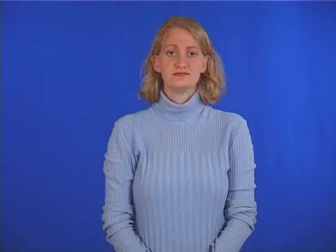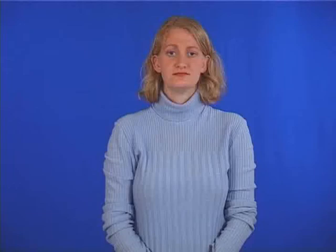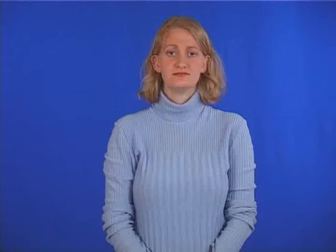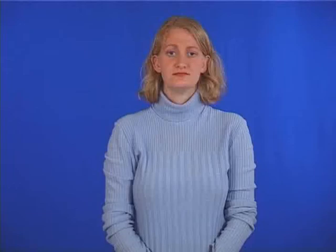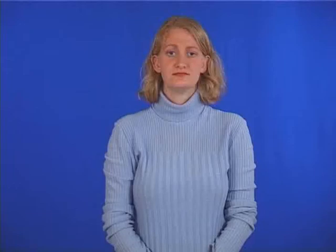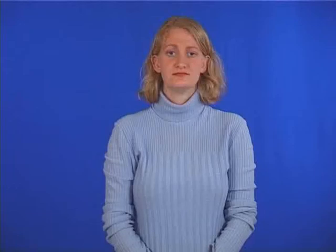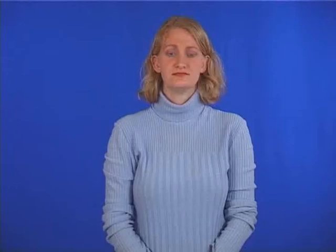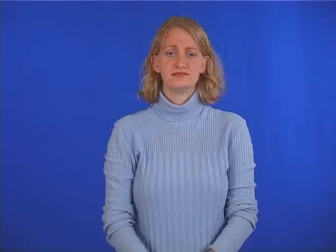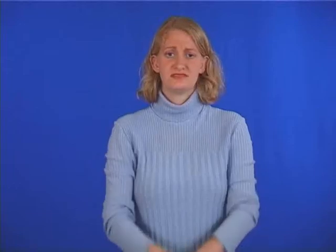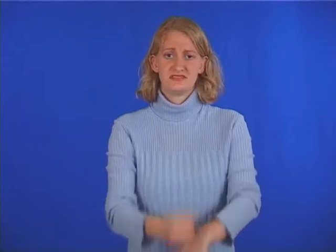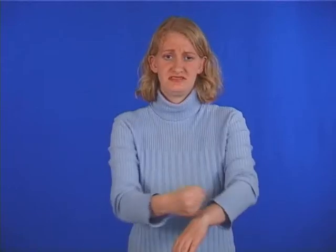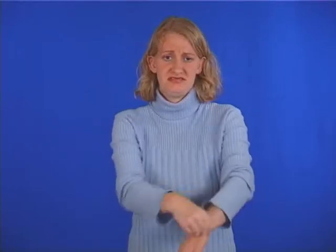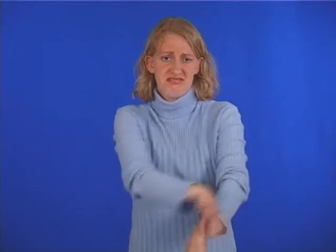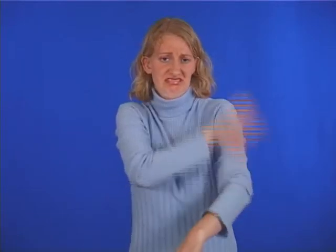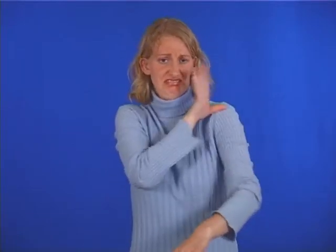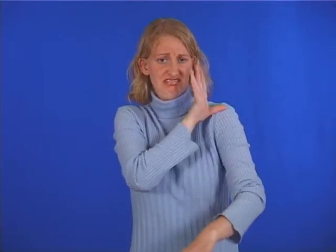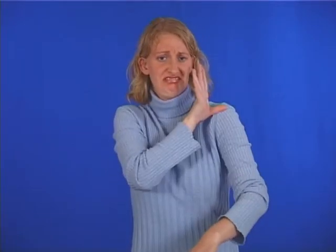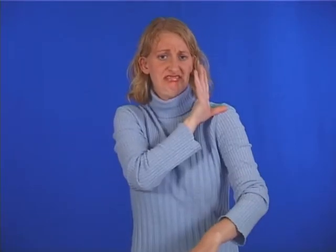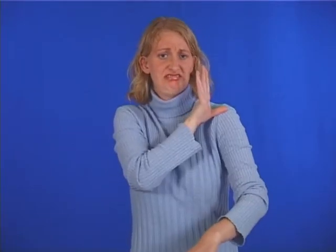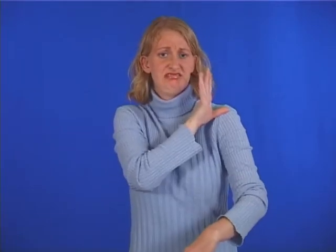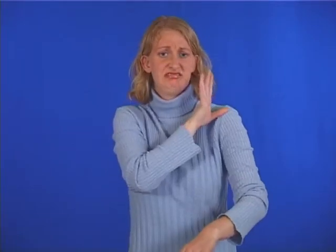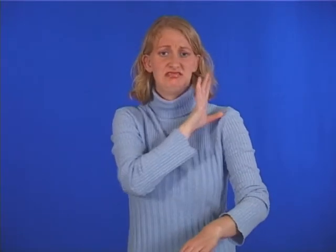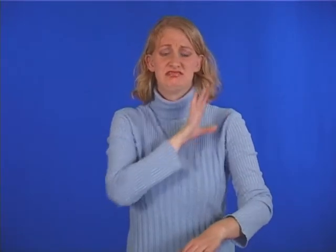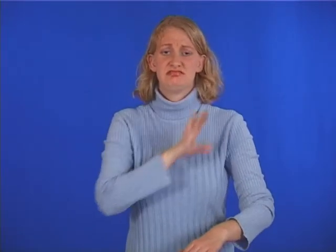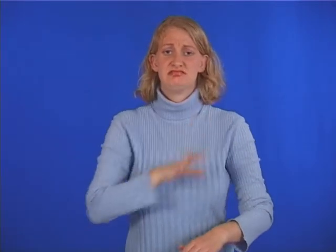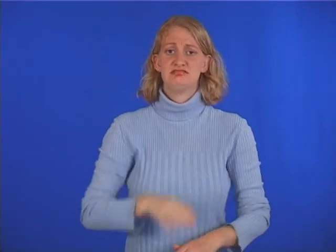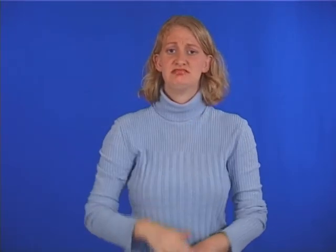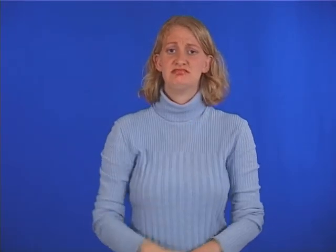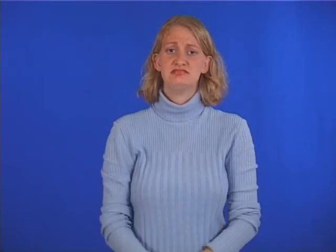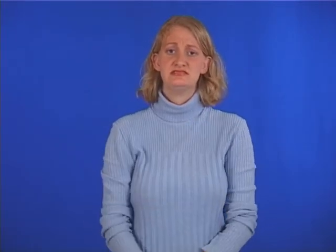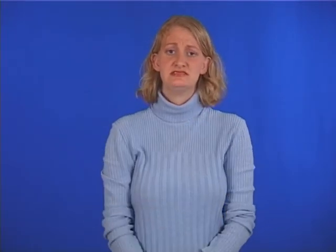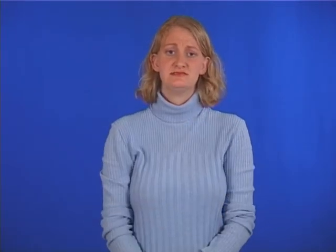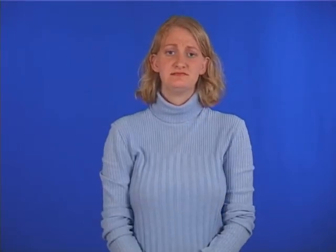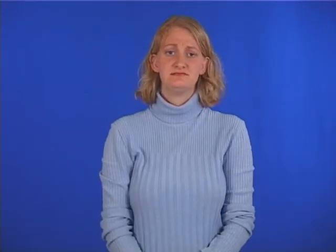hraedilegur